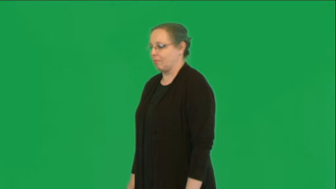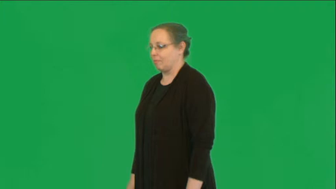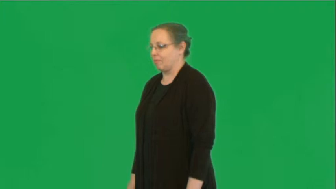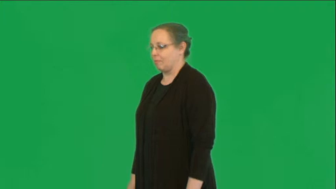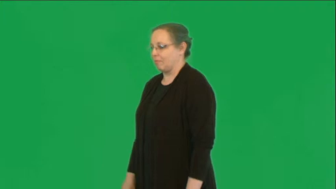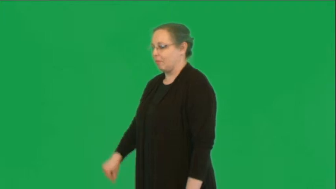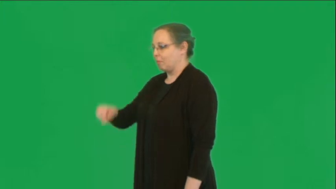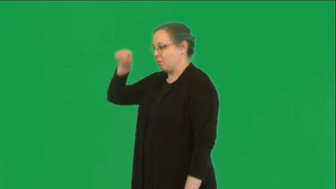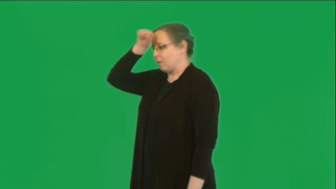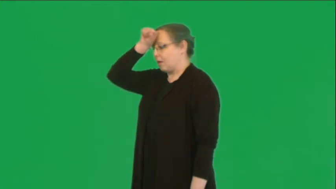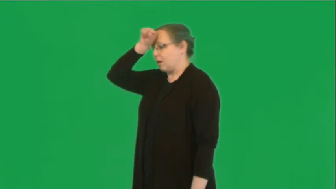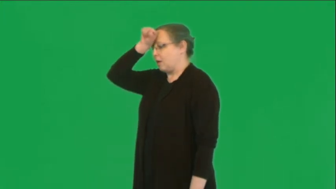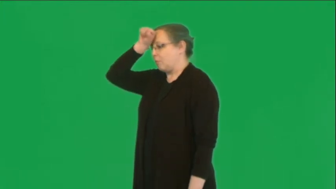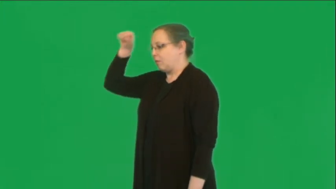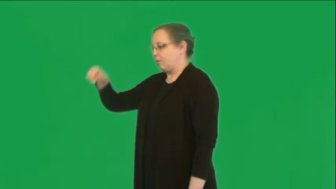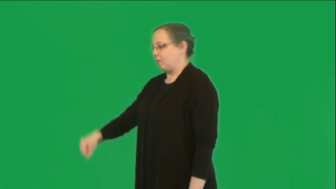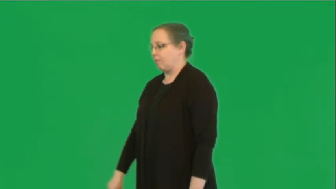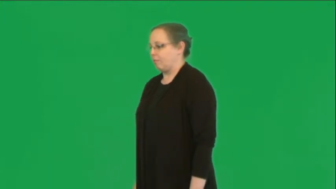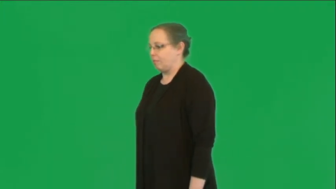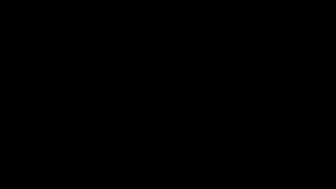Egipt